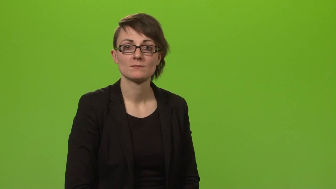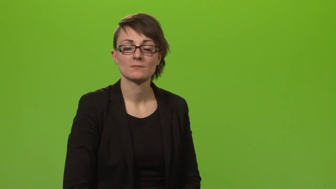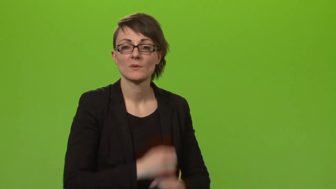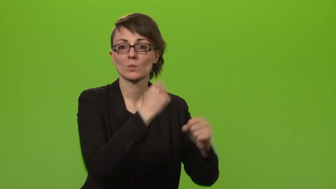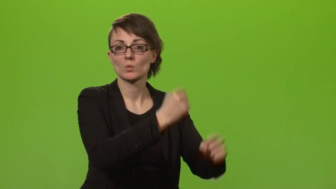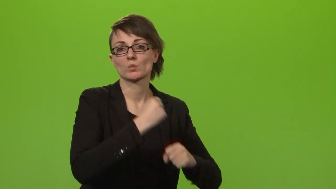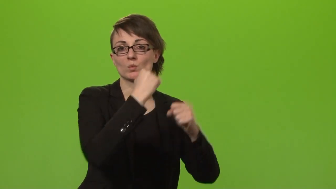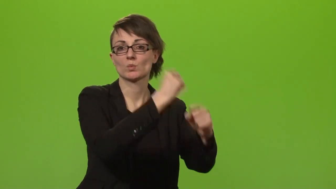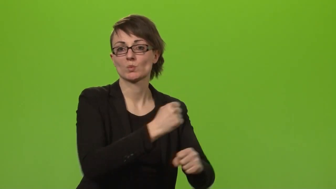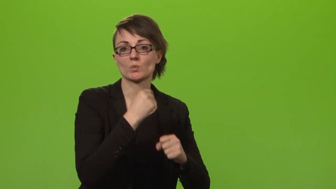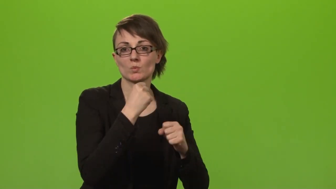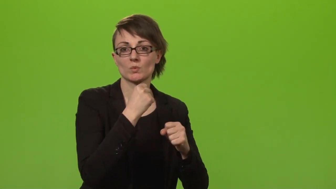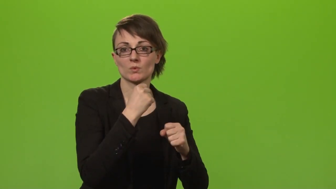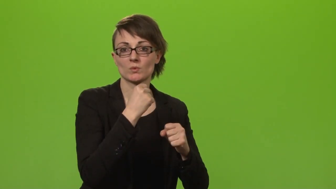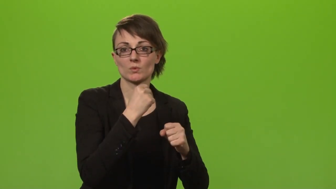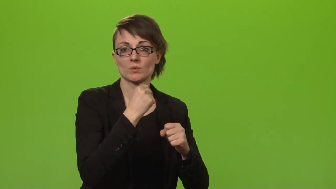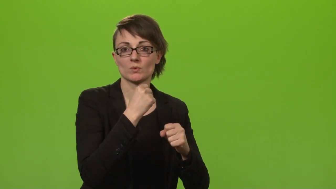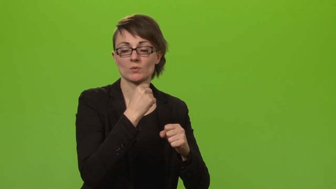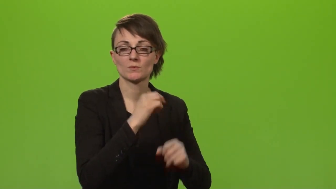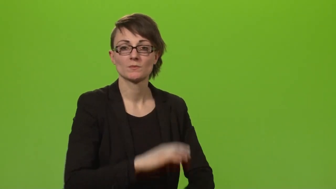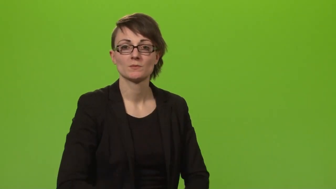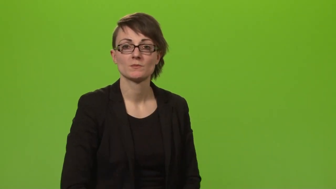kústur